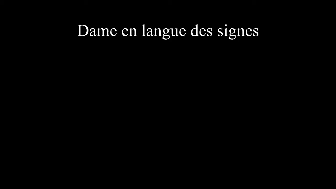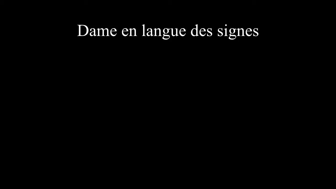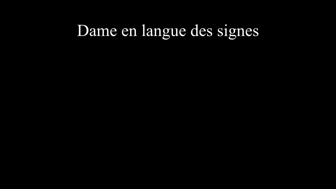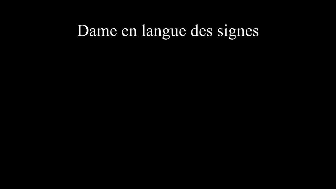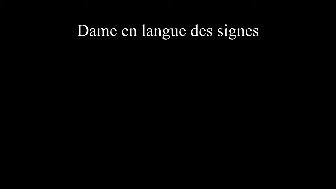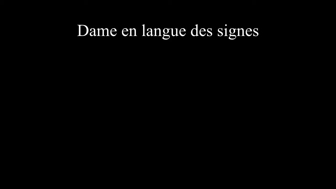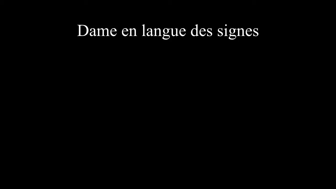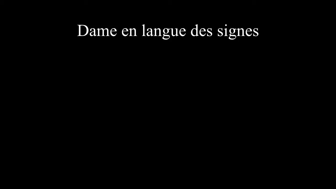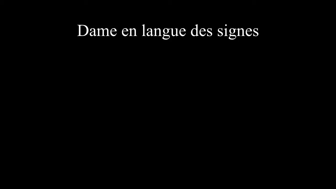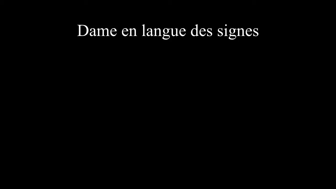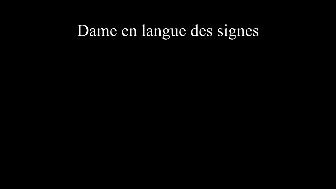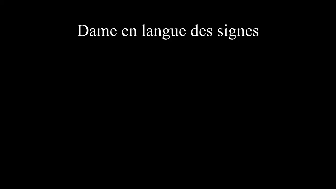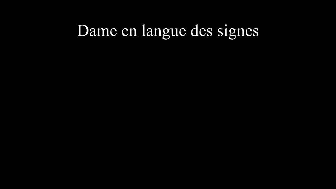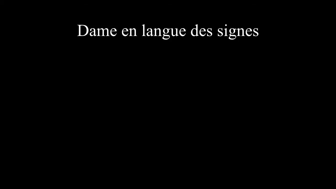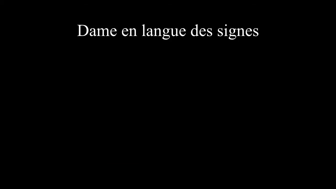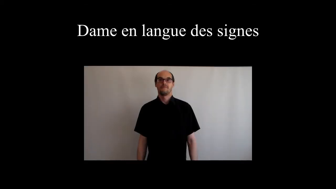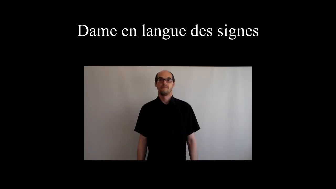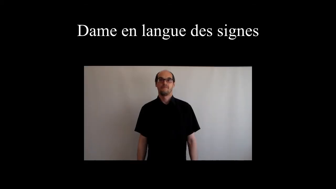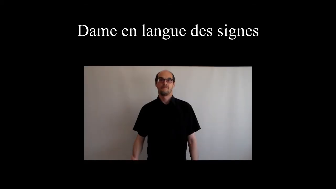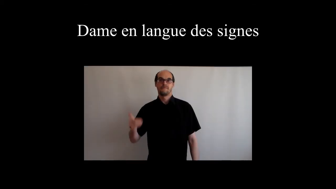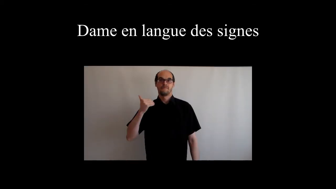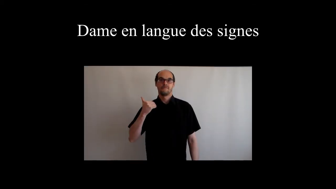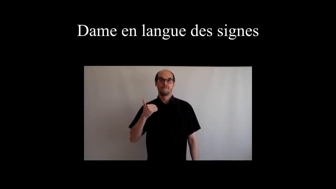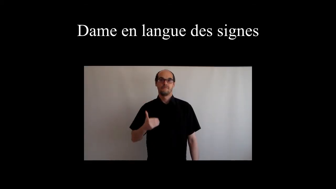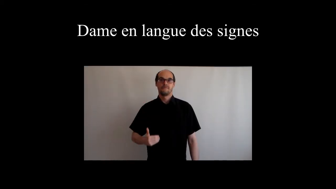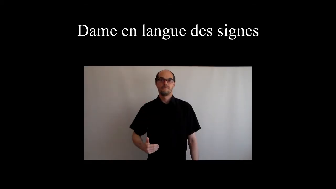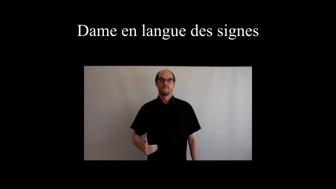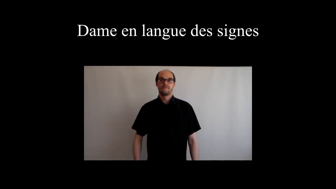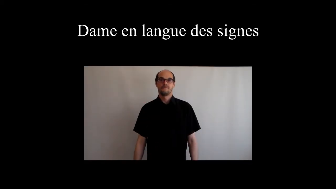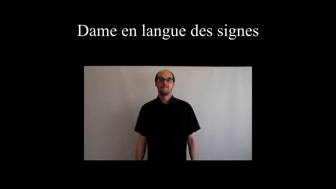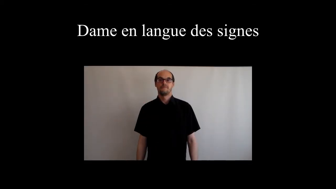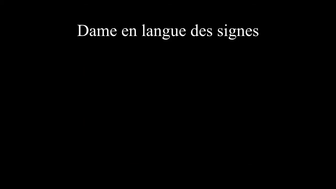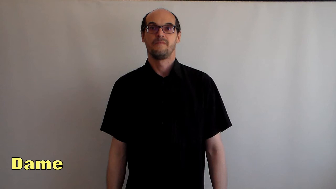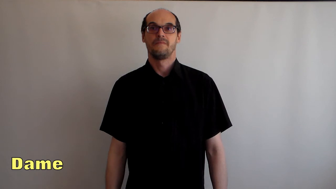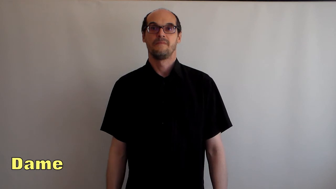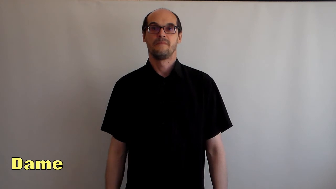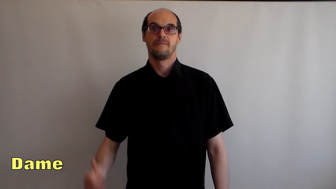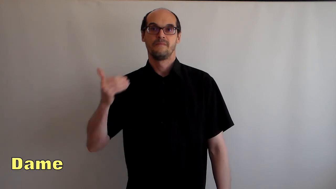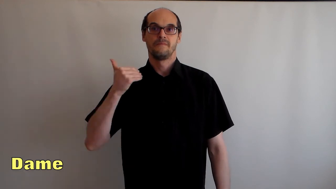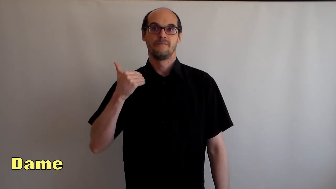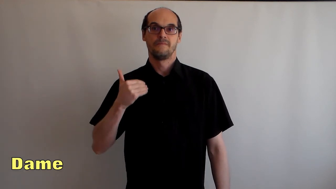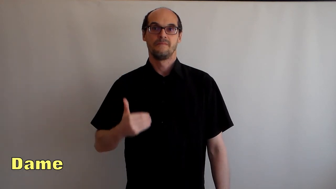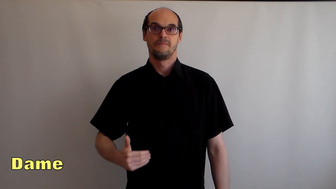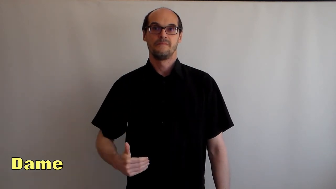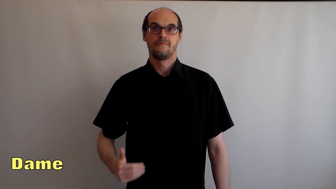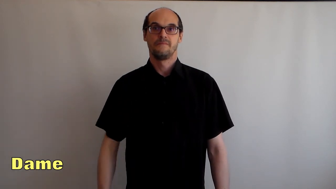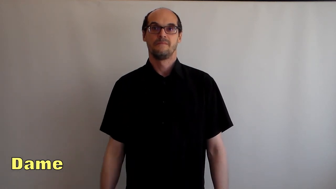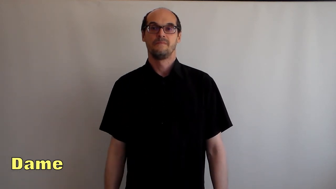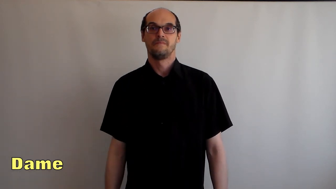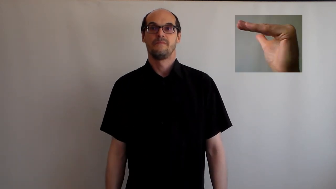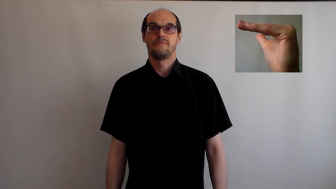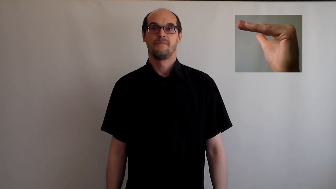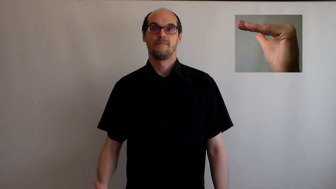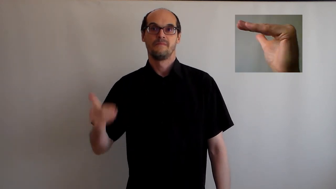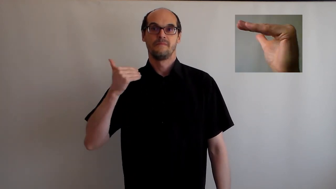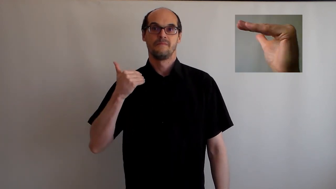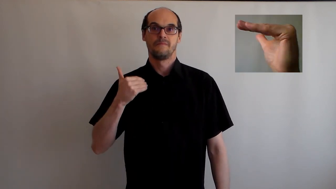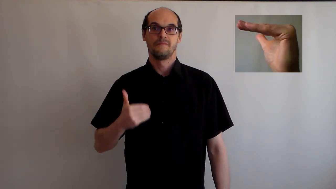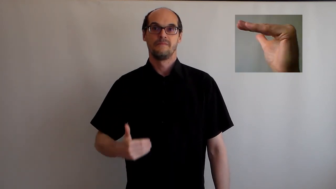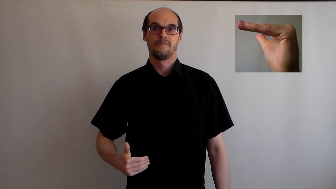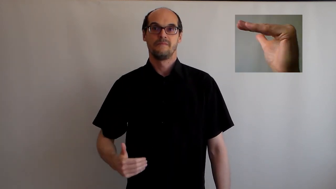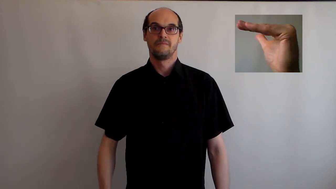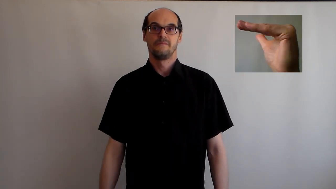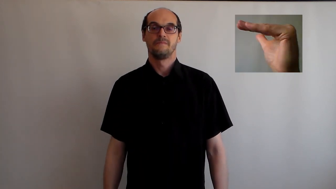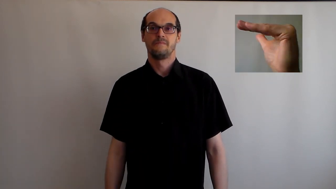Dame